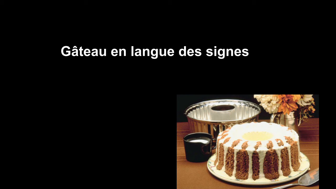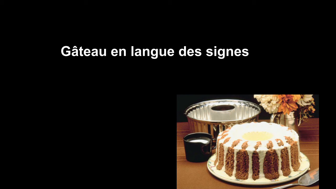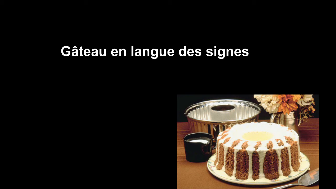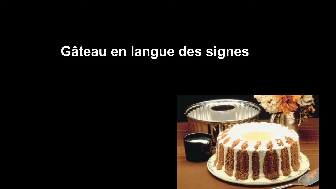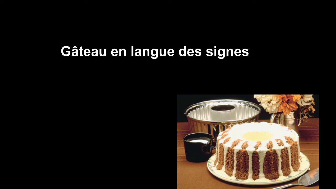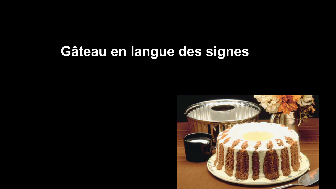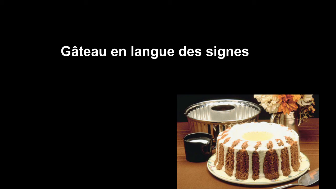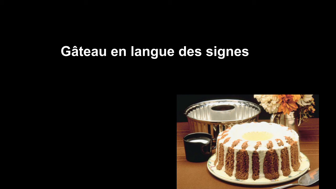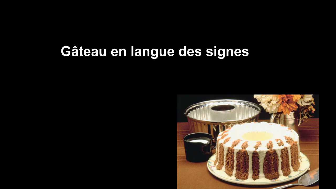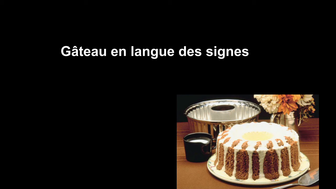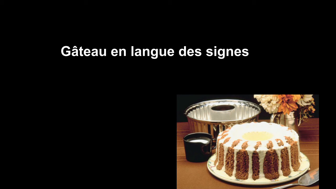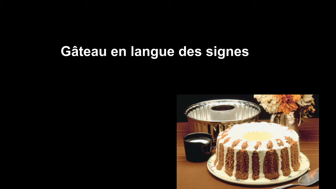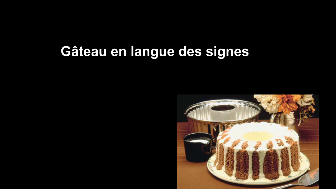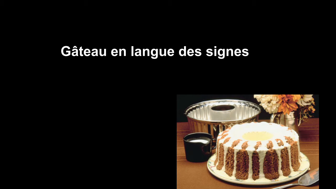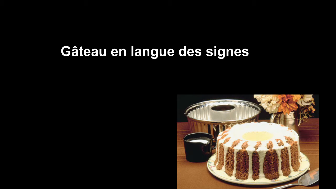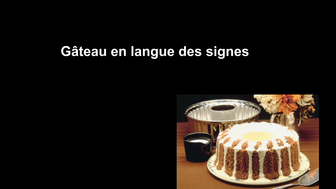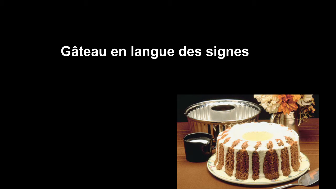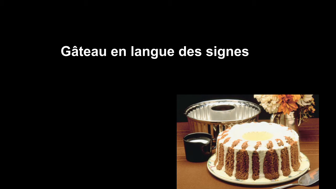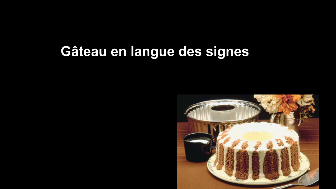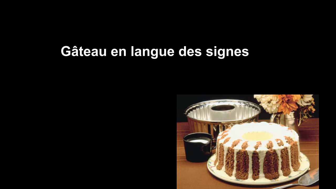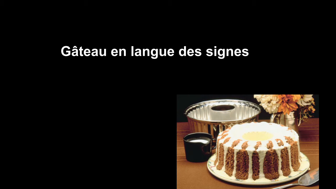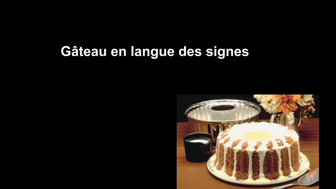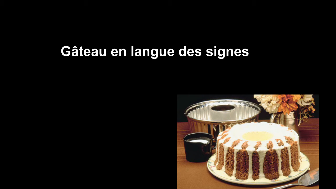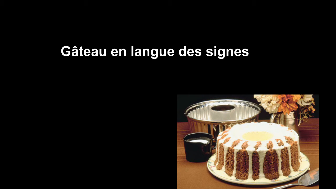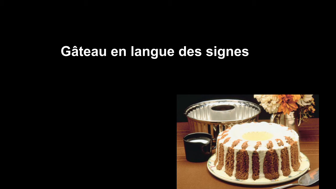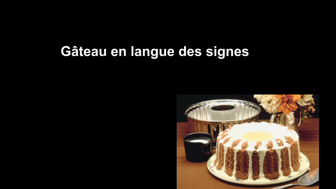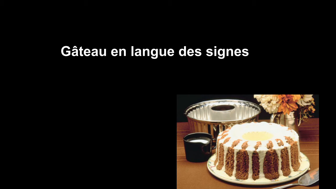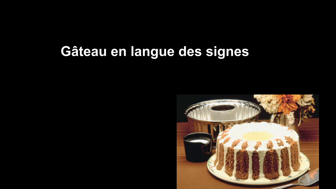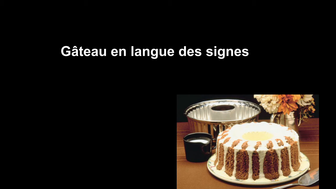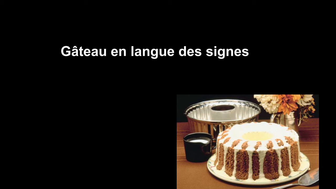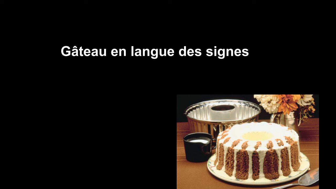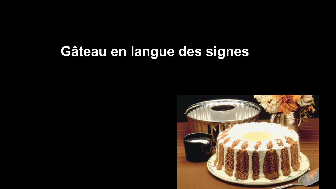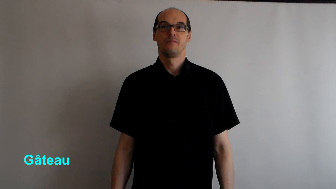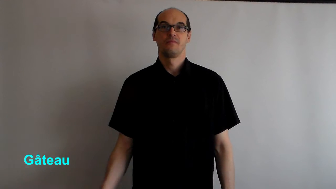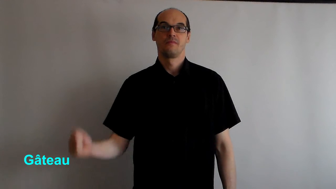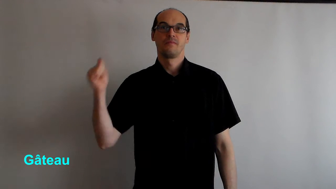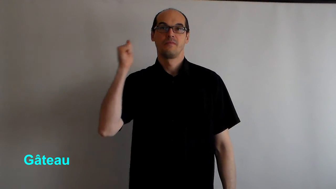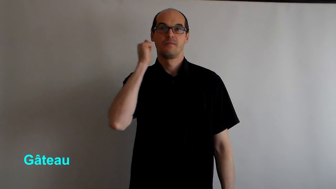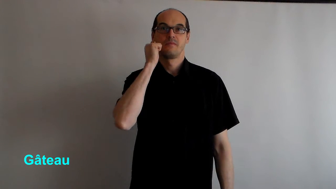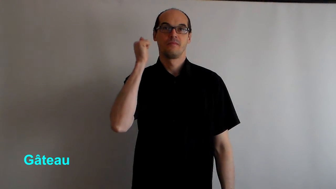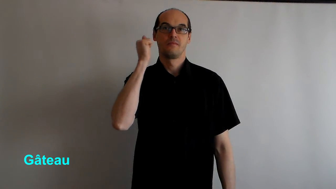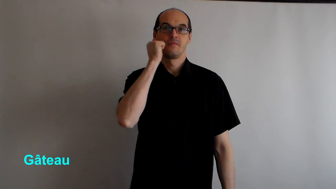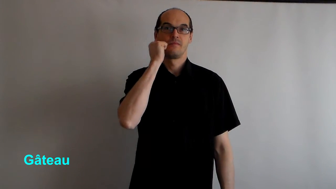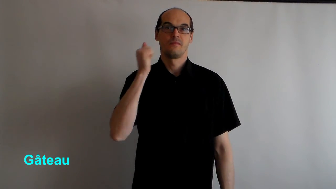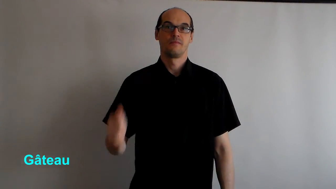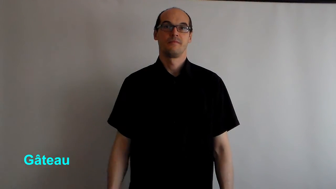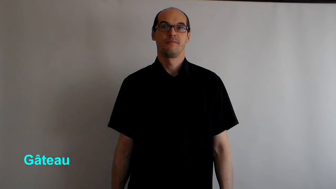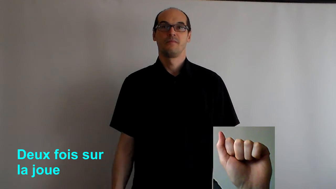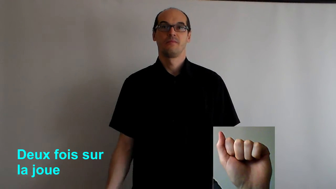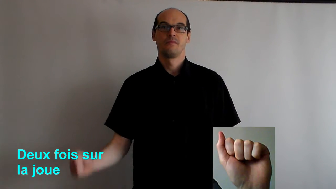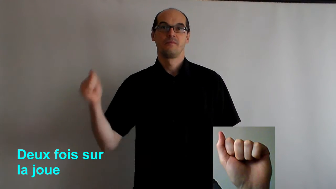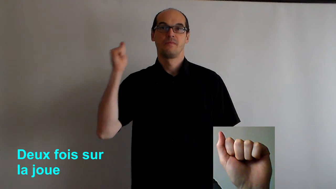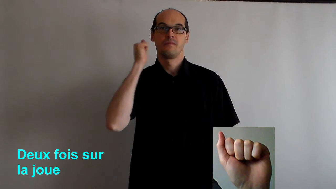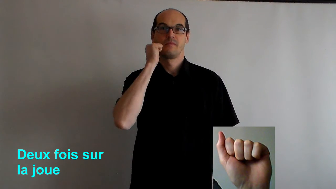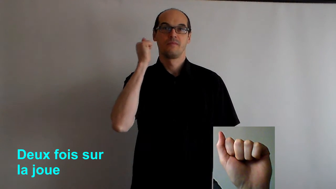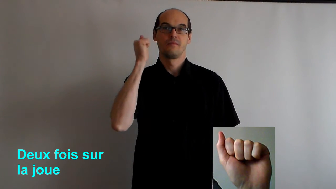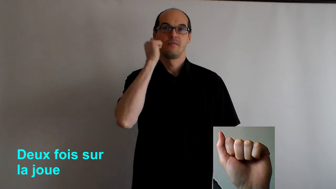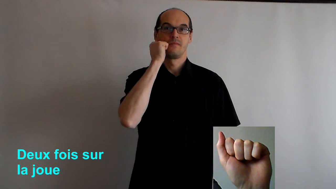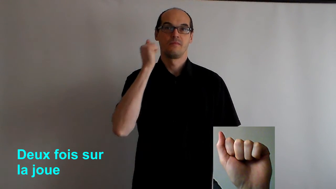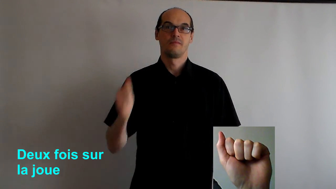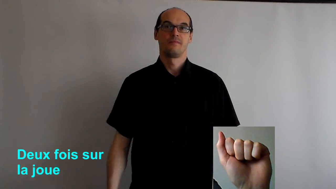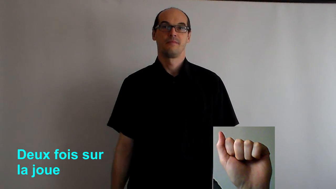Gâteau